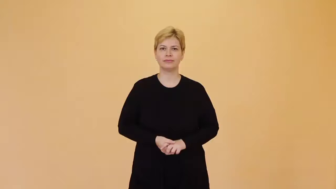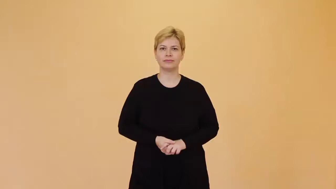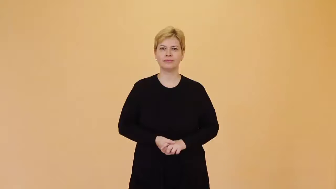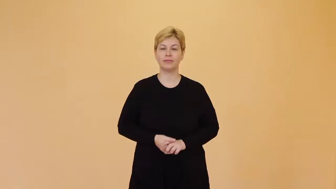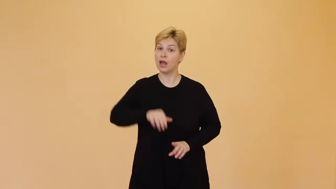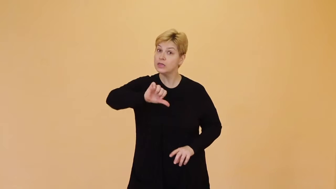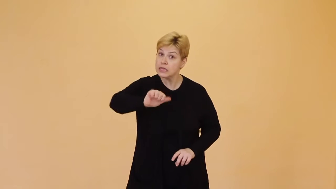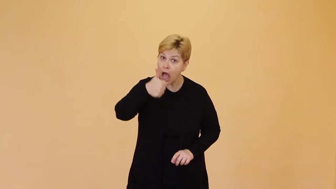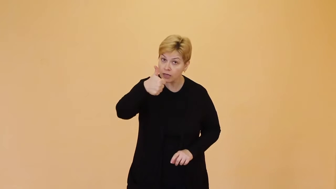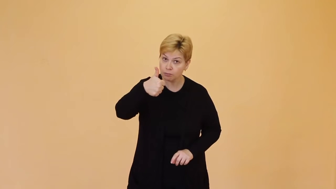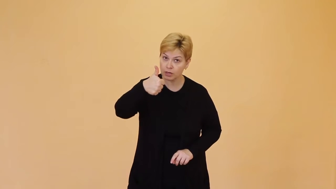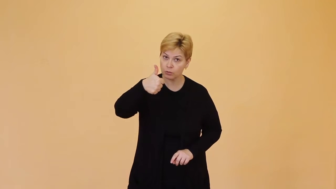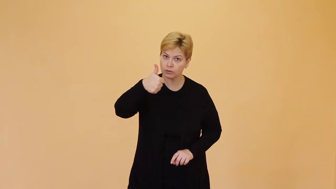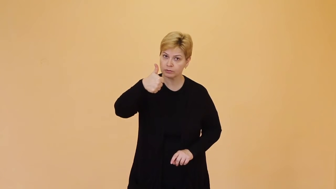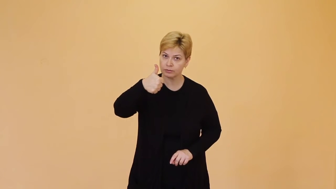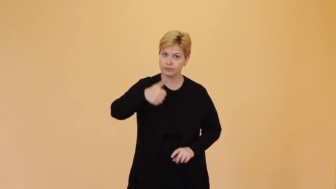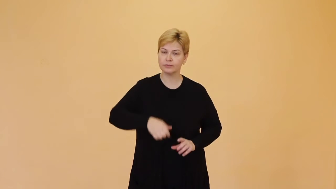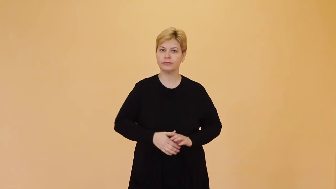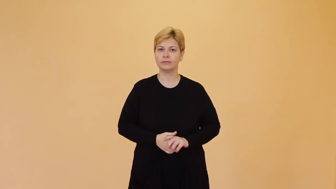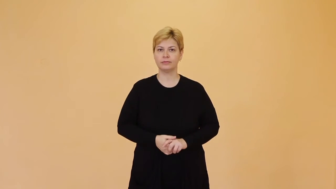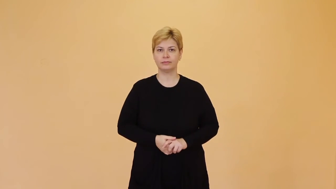najprv